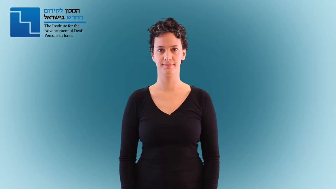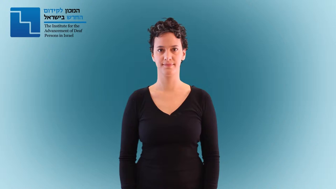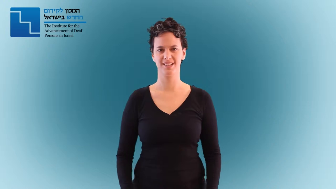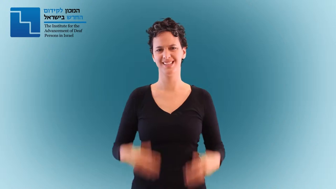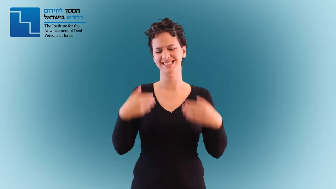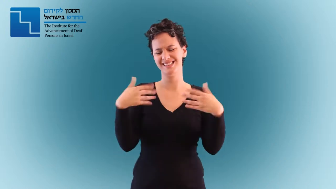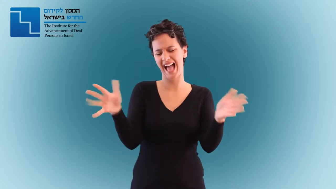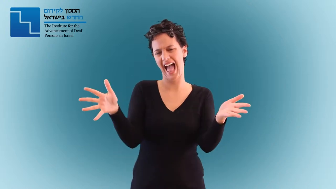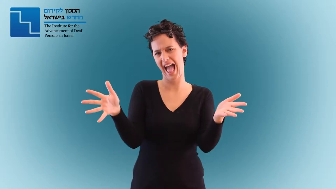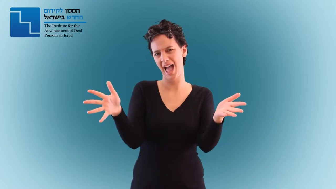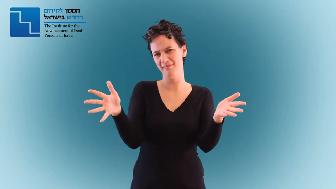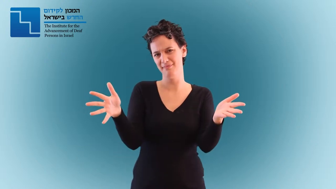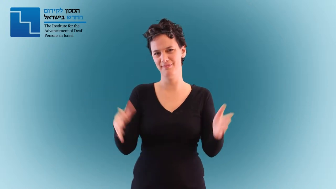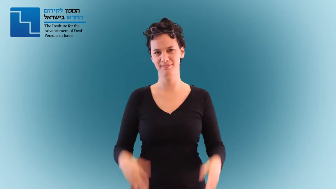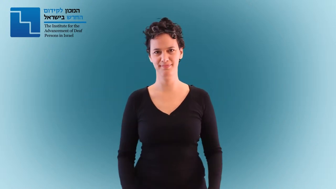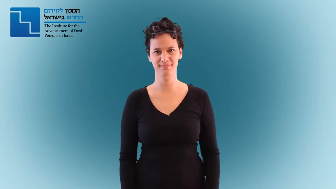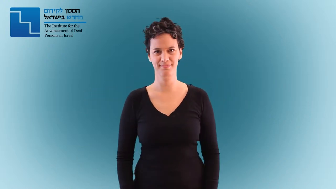סתם